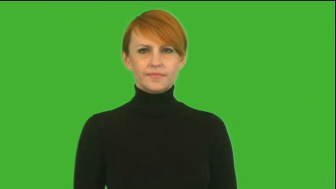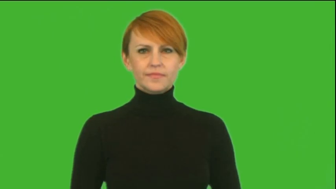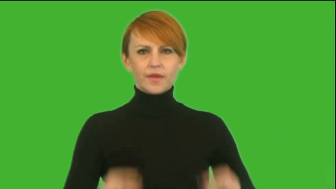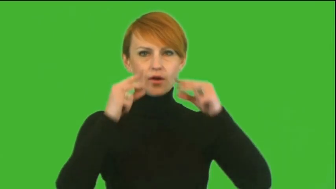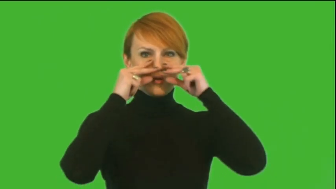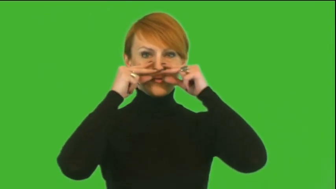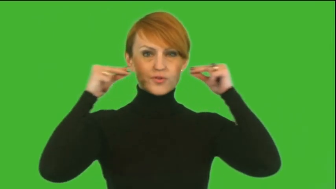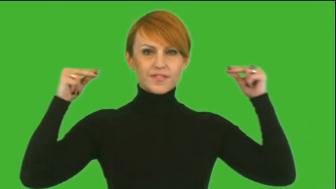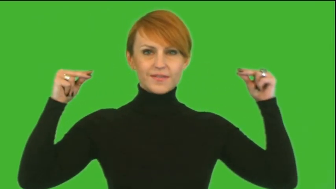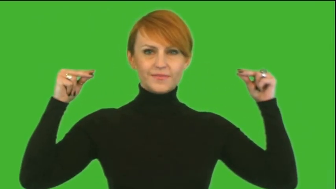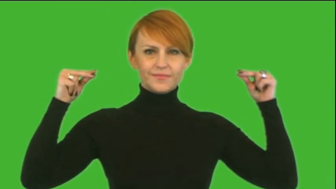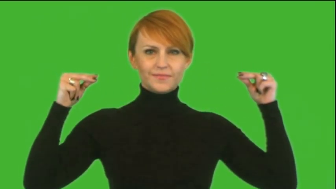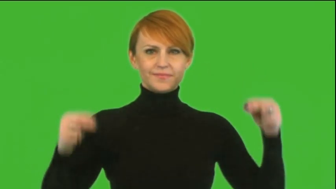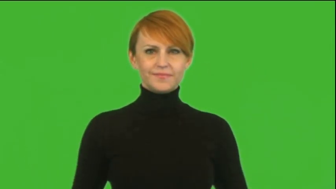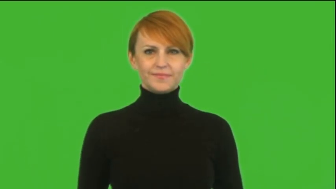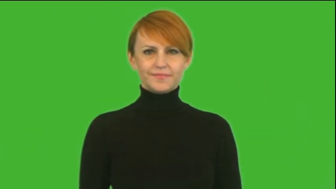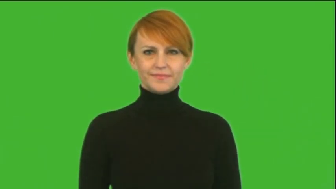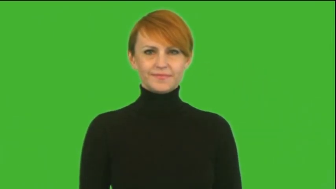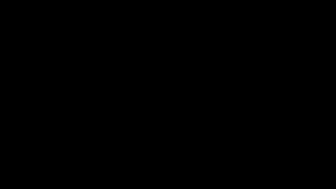wąsy